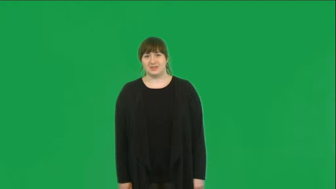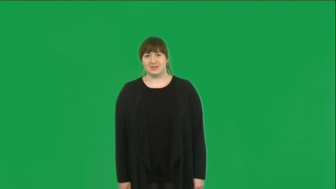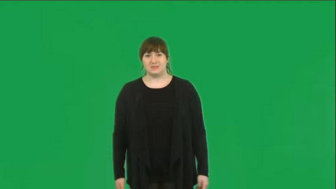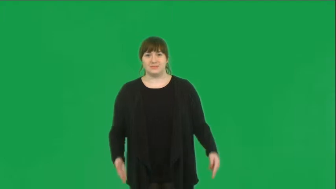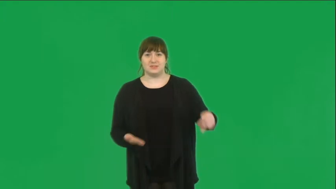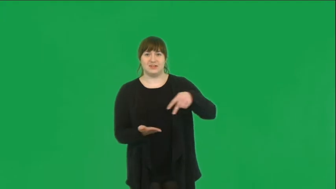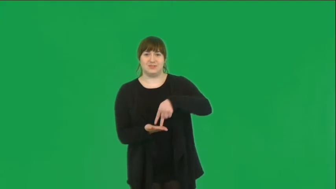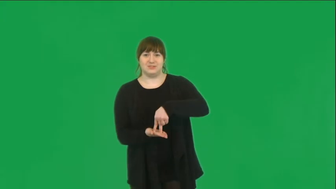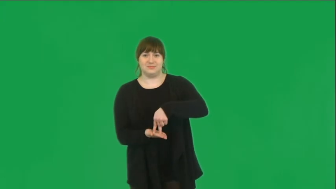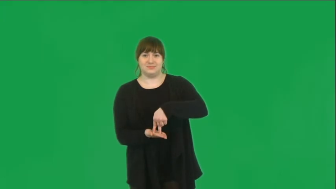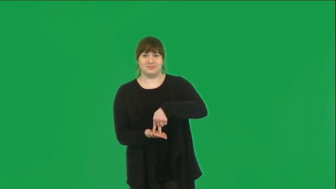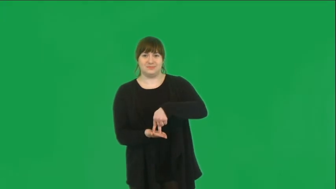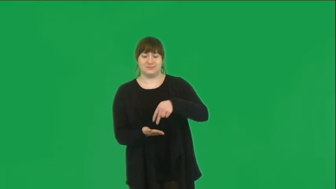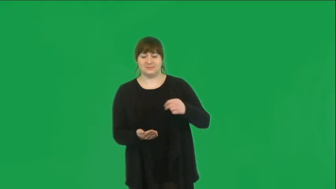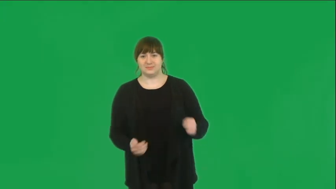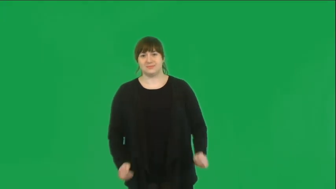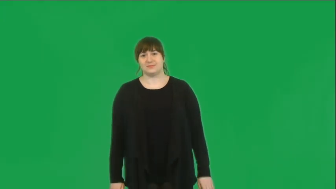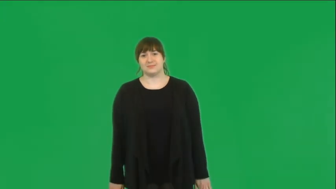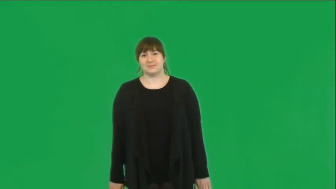wstawać